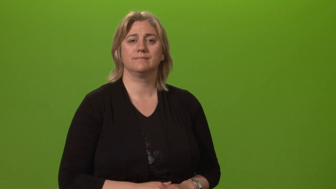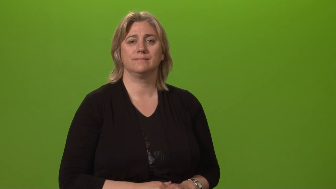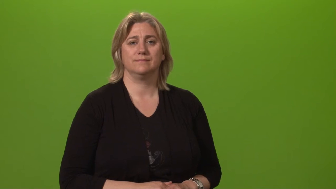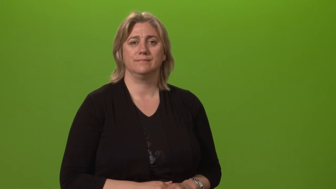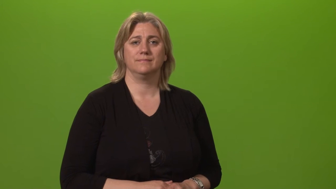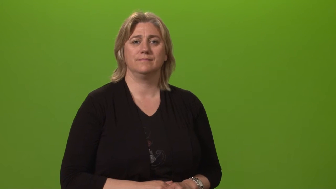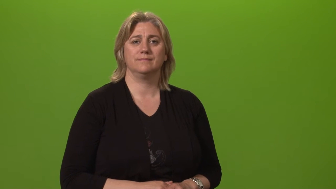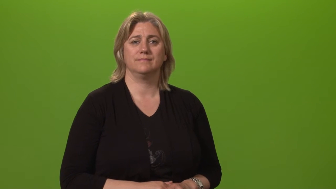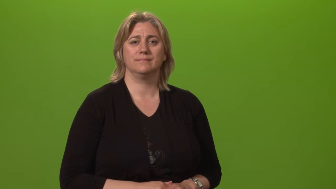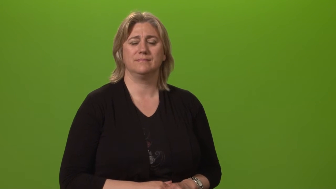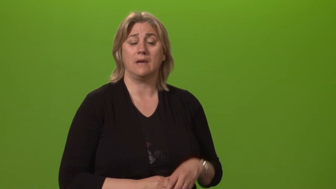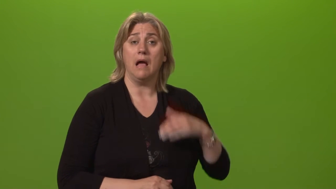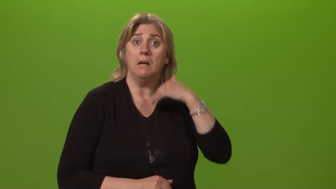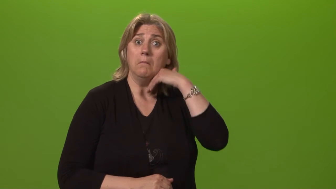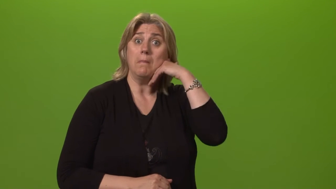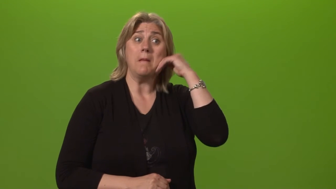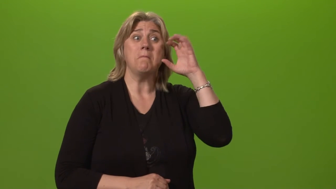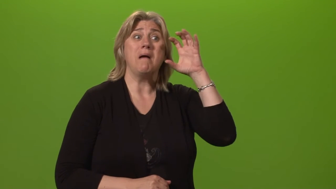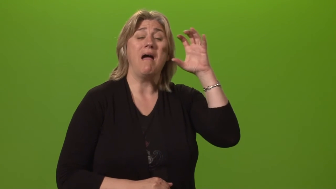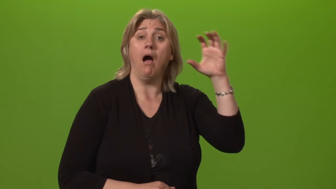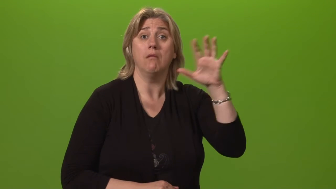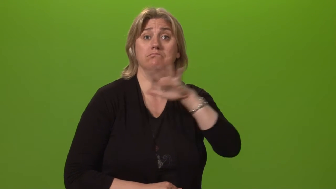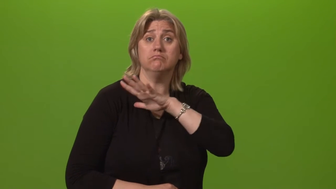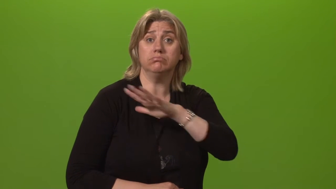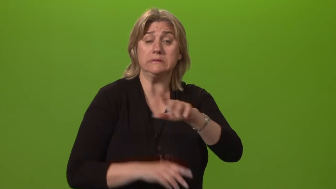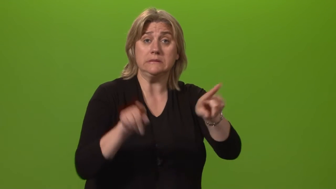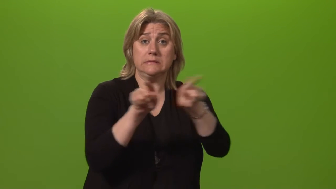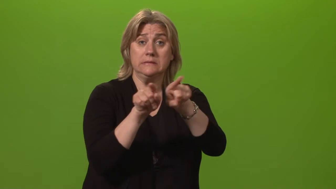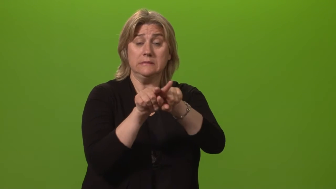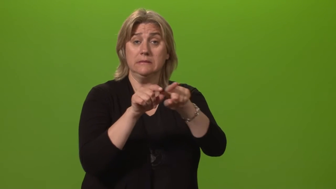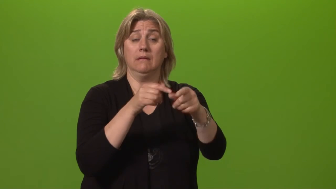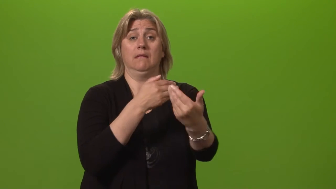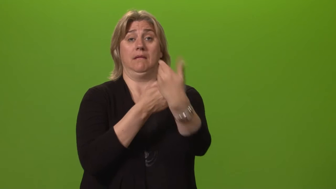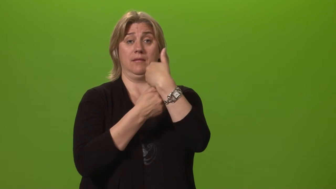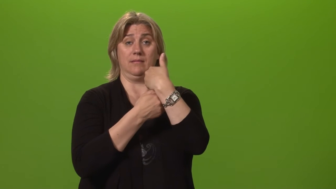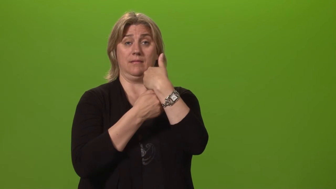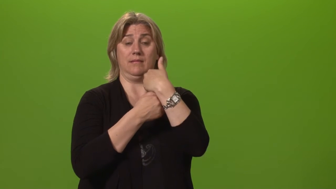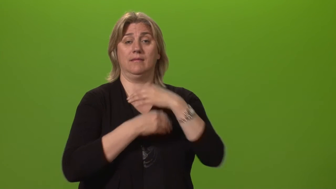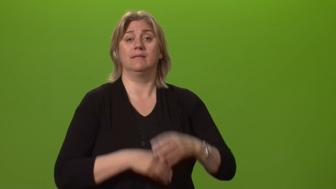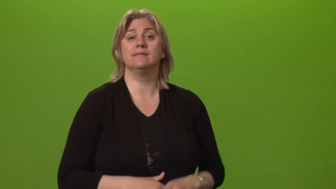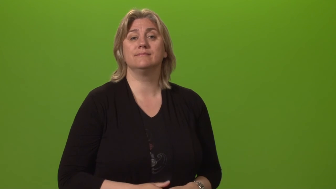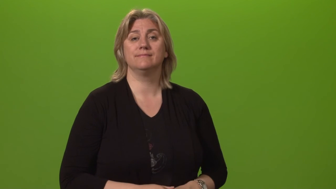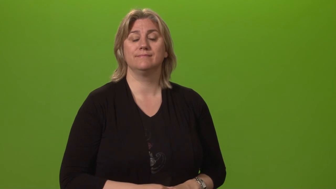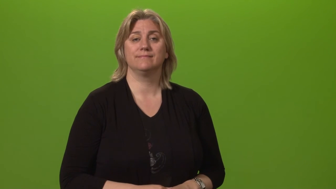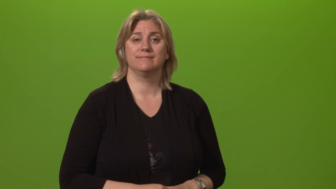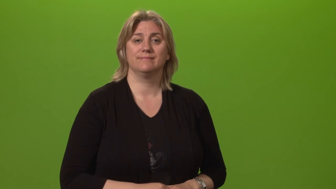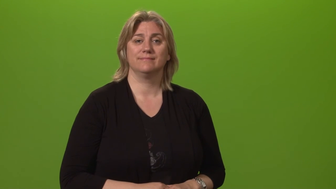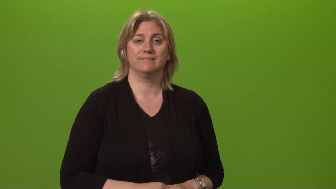Ég ætlaði að fara í bæinn en þá um leið og kom systir mín í heimsókn